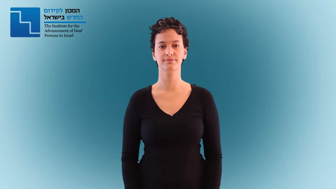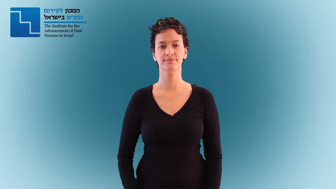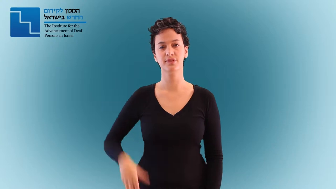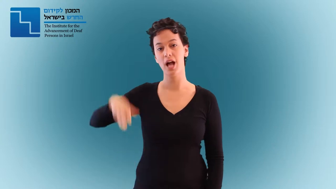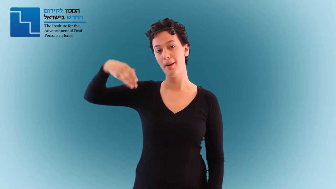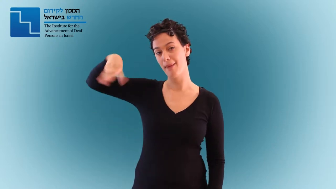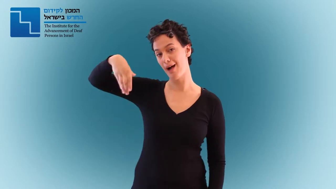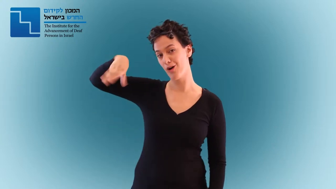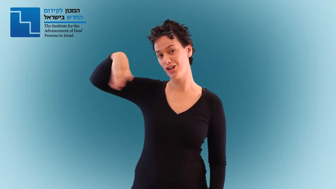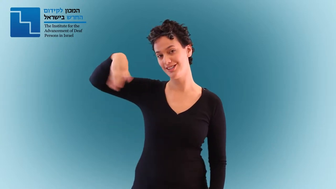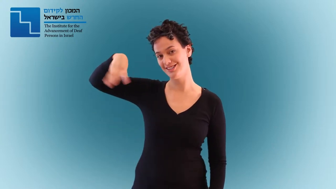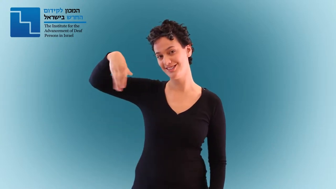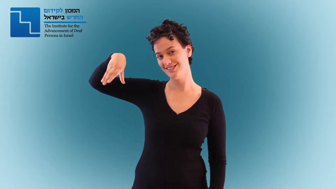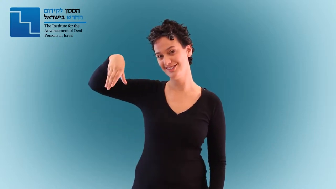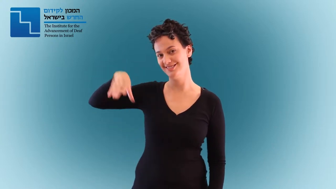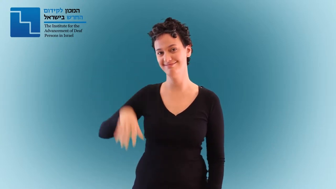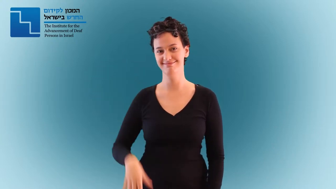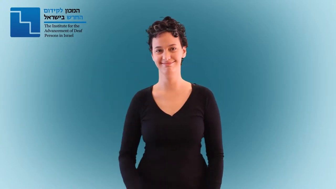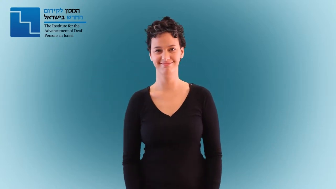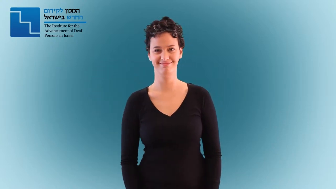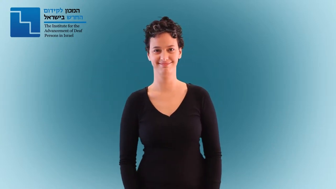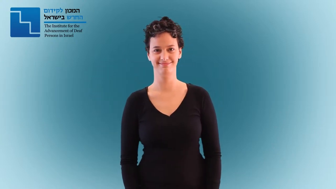פעמון